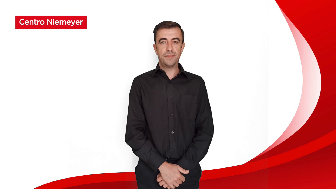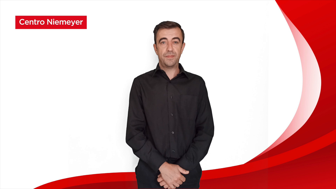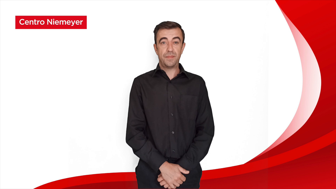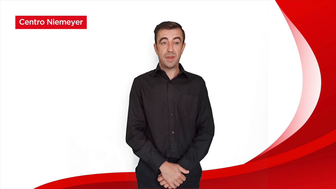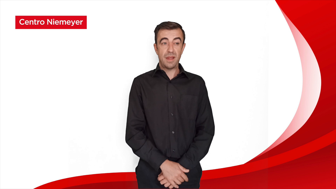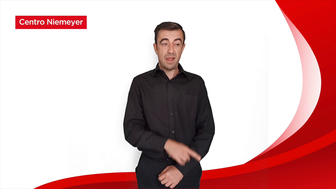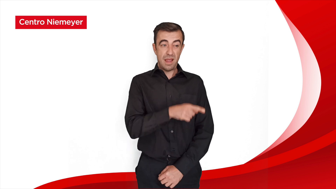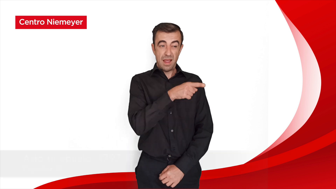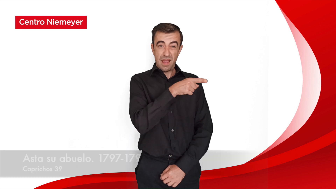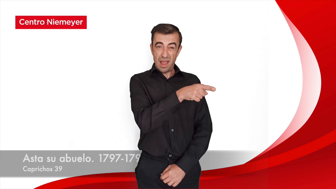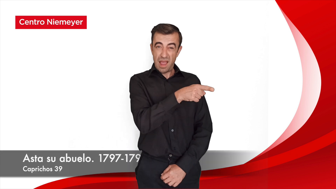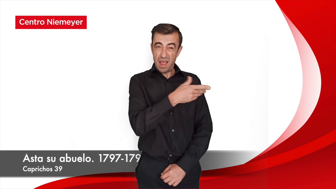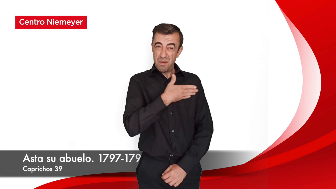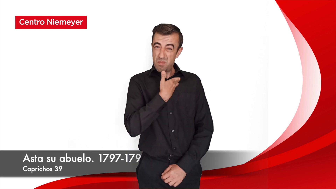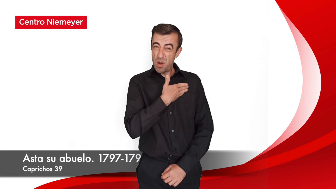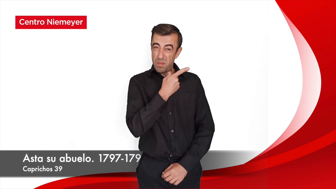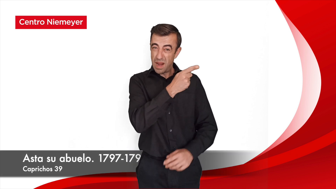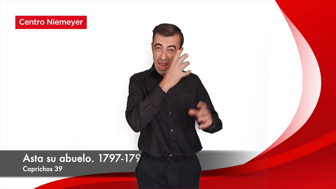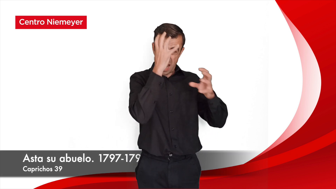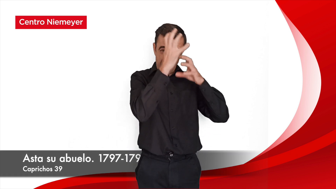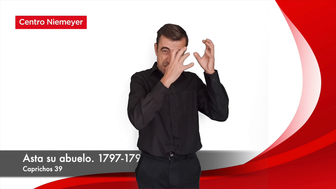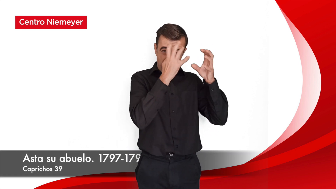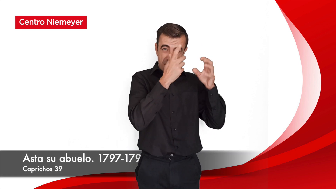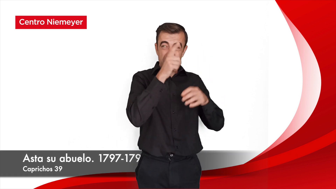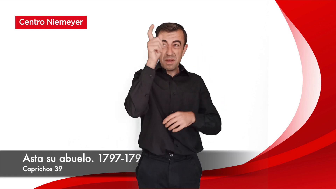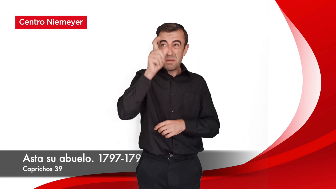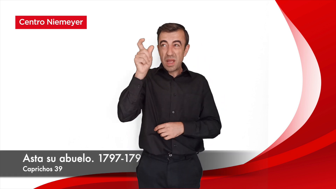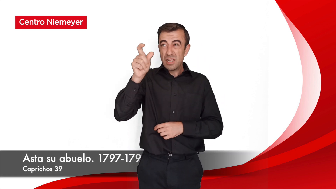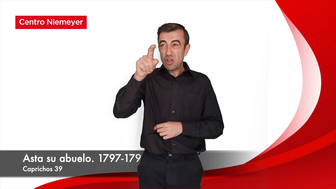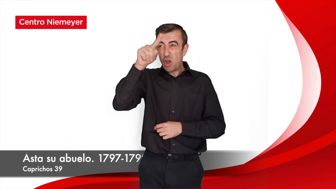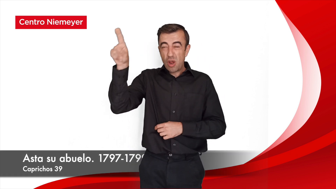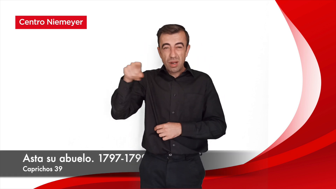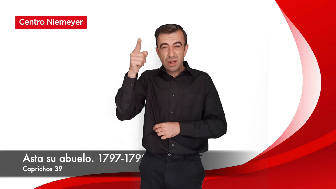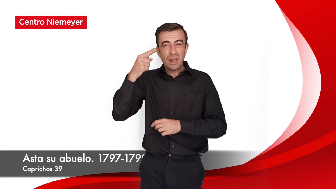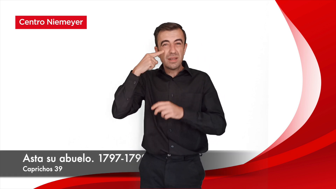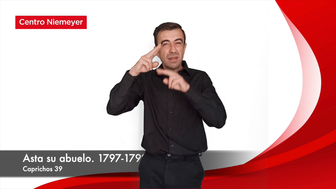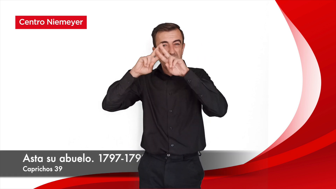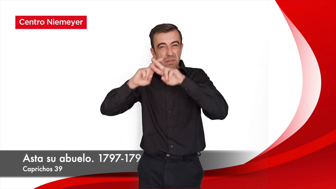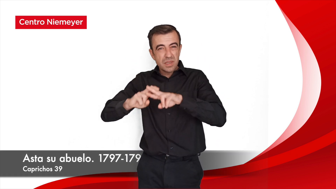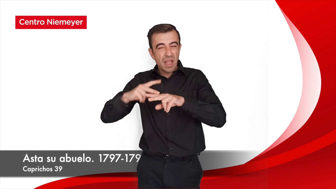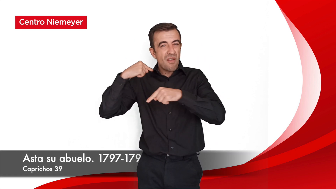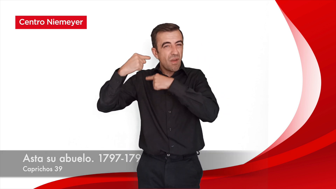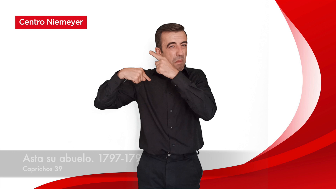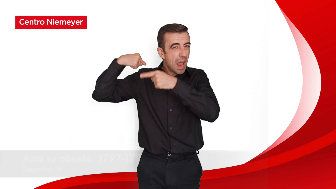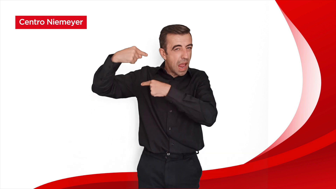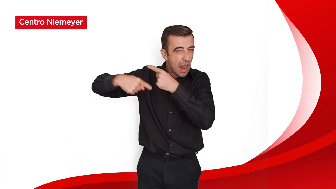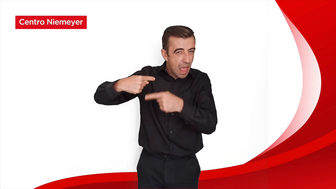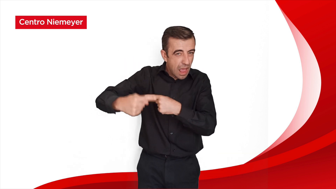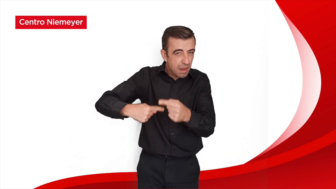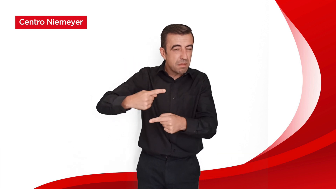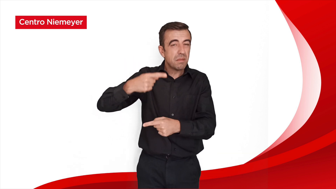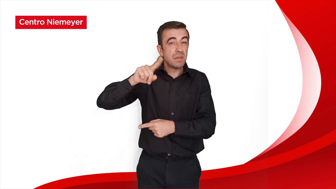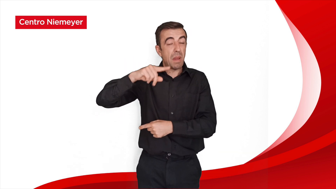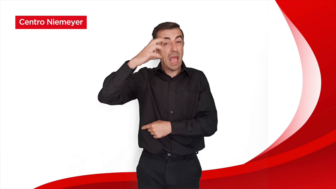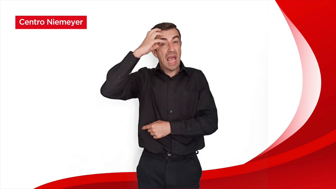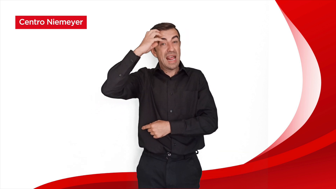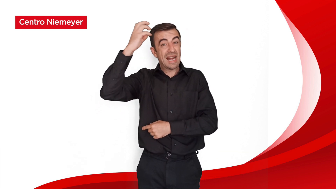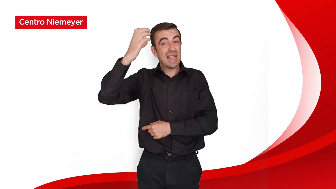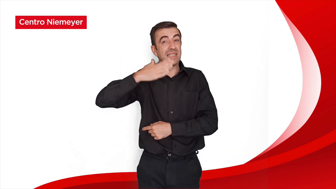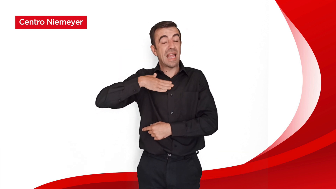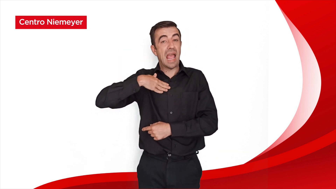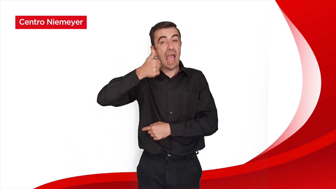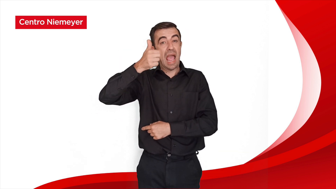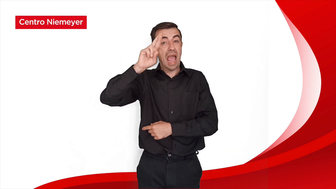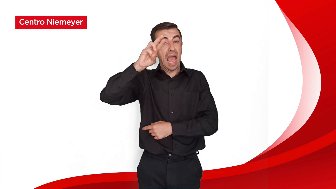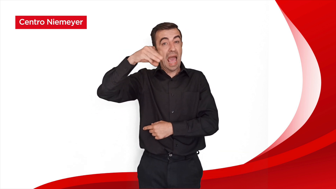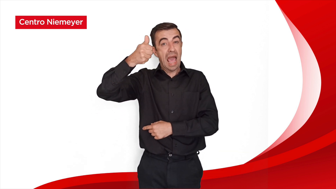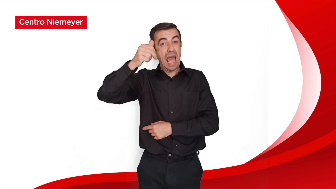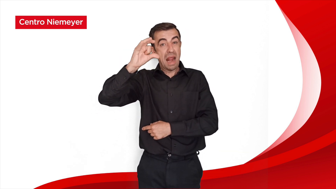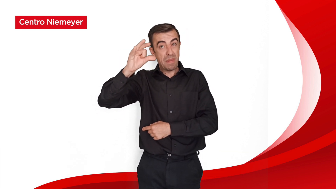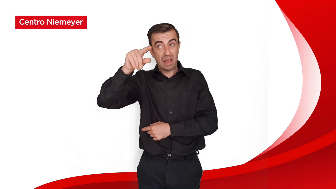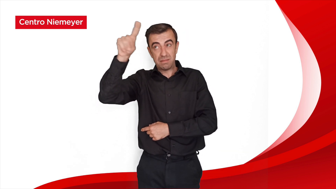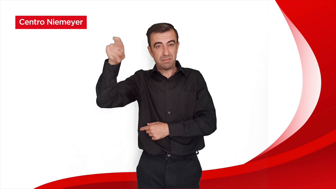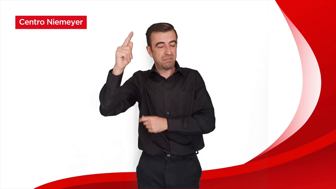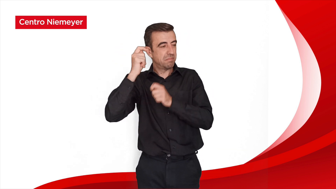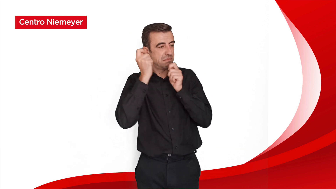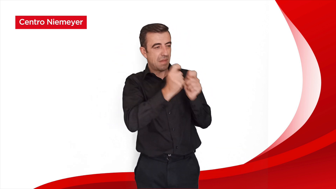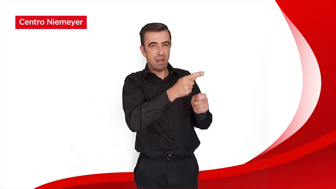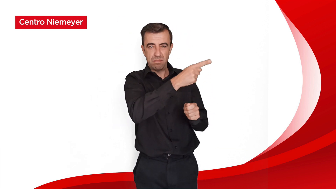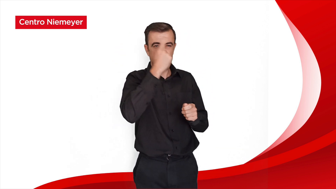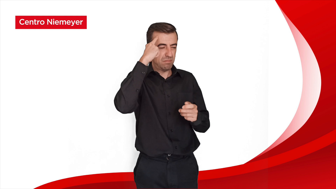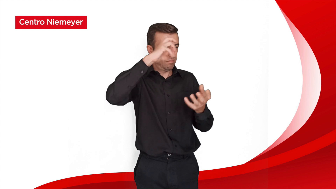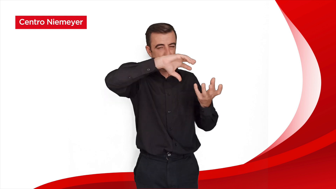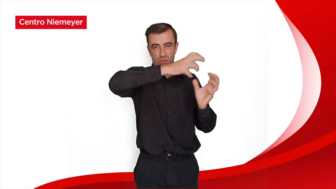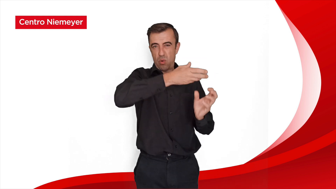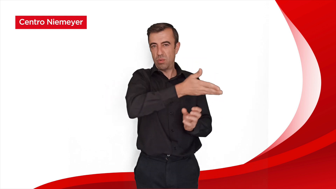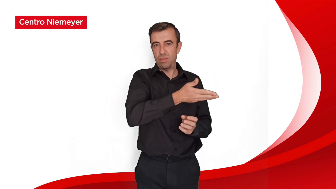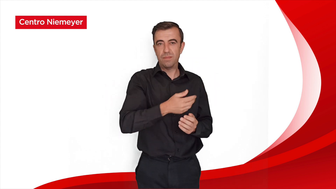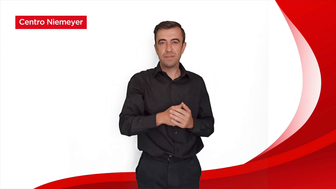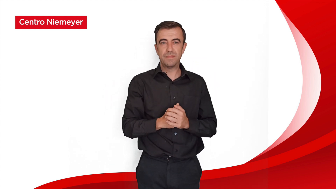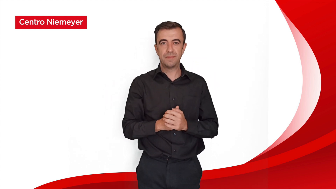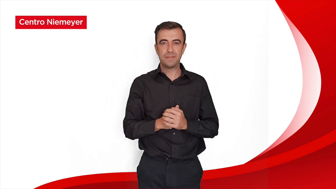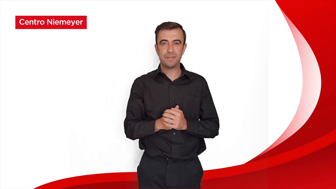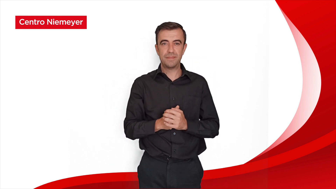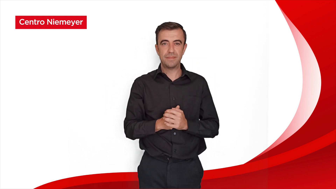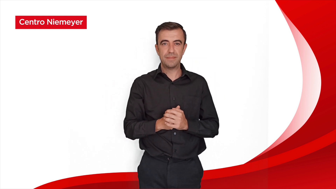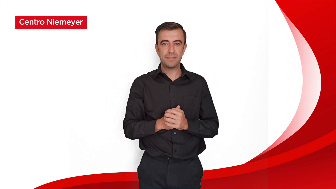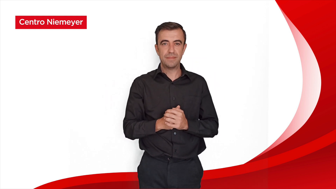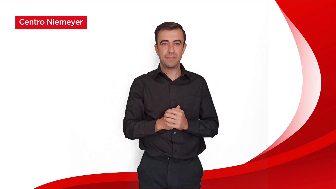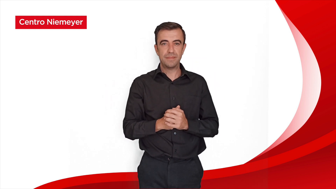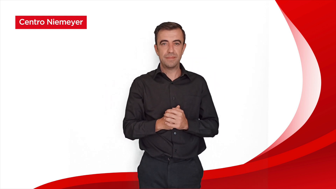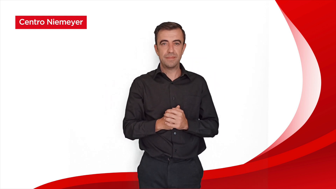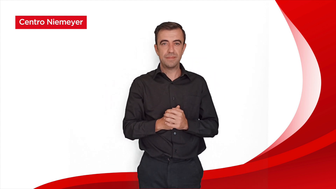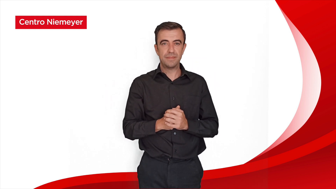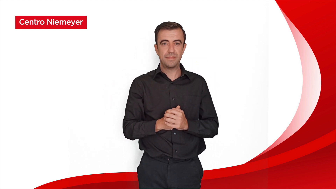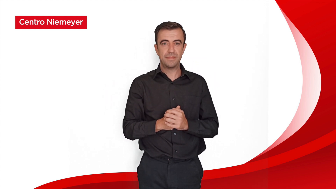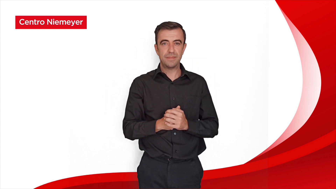66